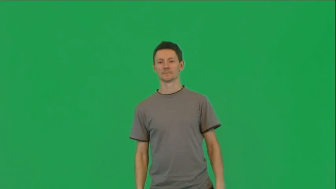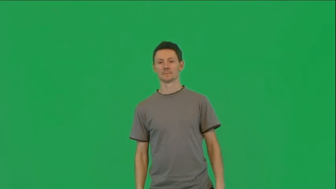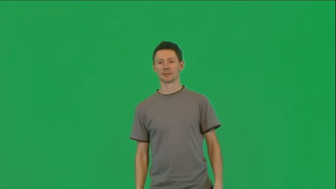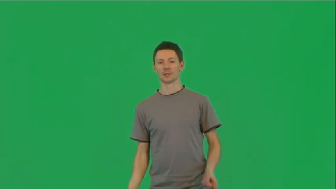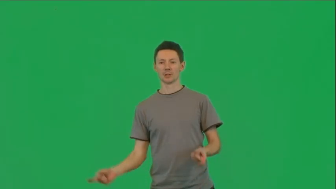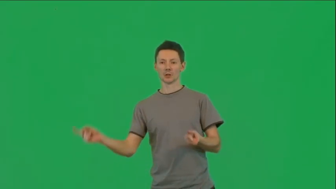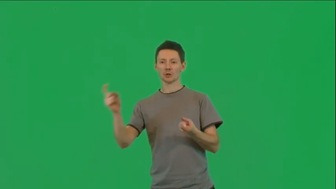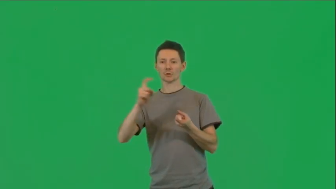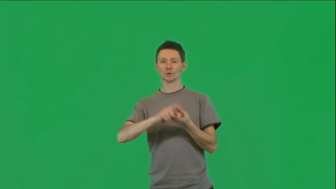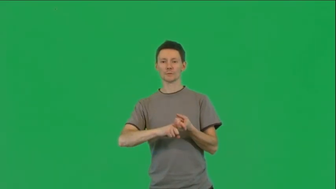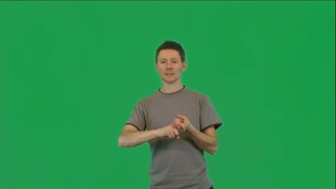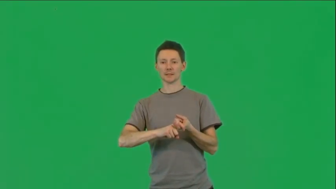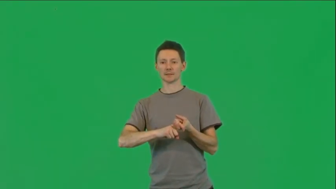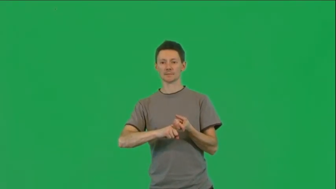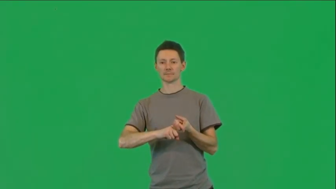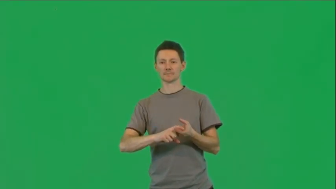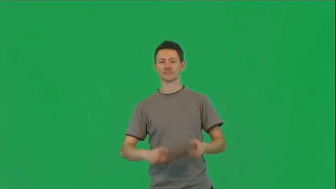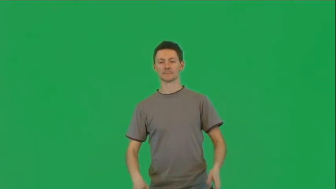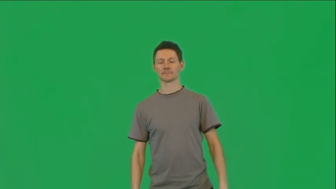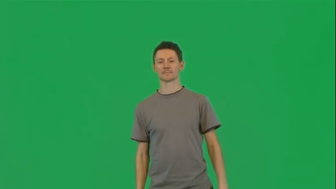konkubinat